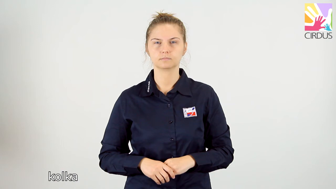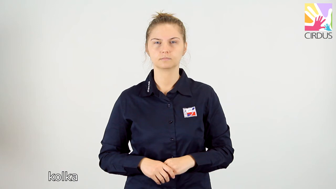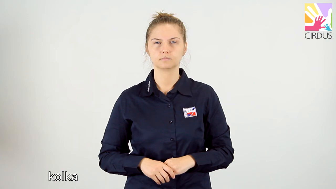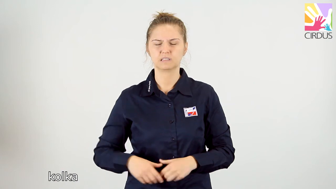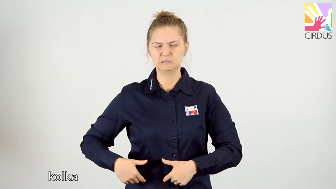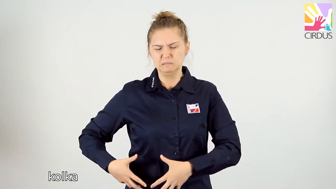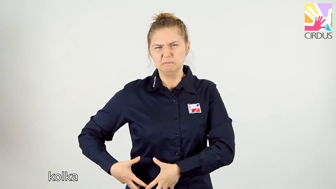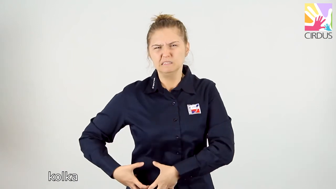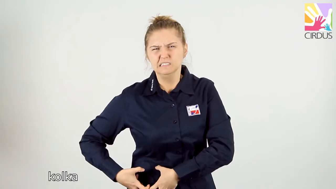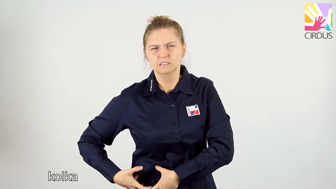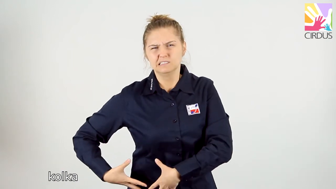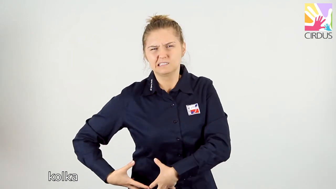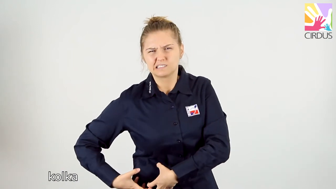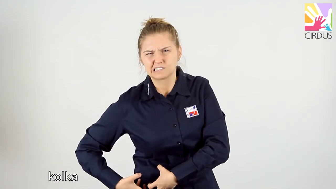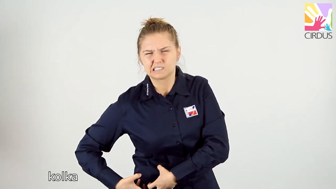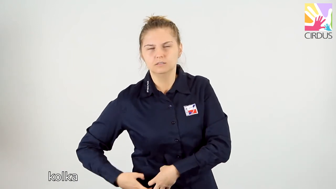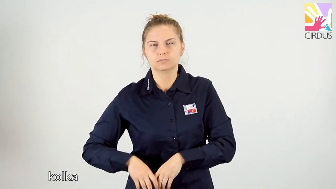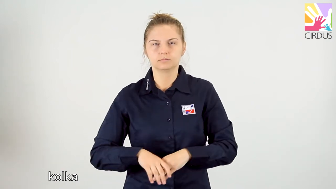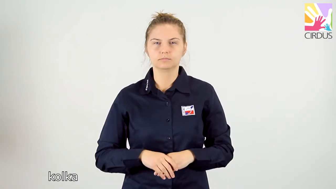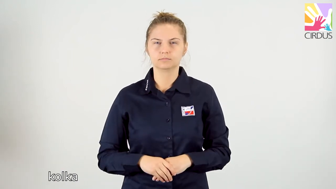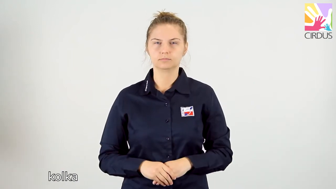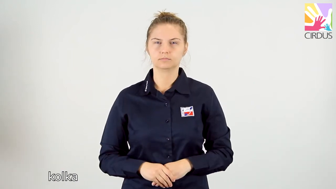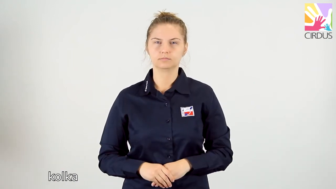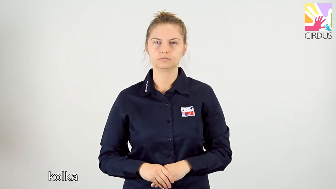kolka